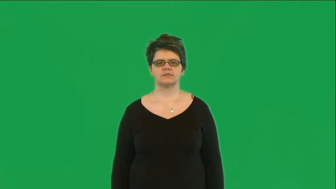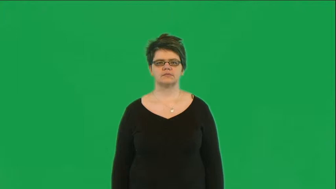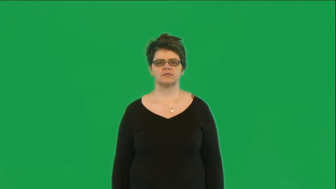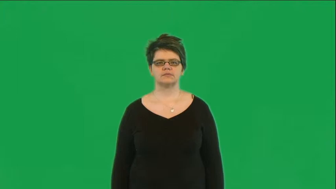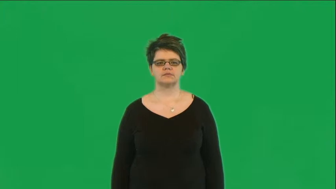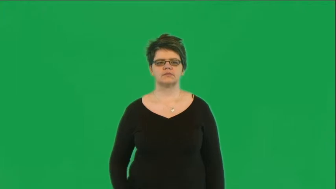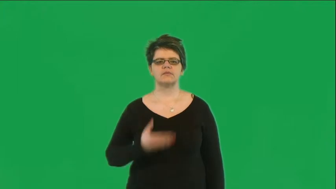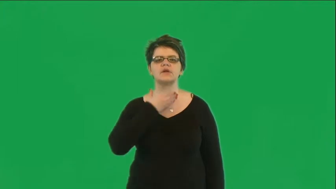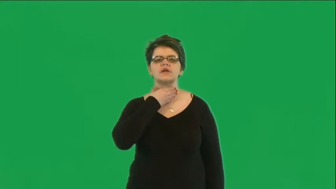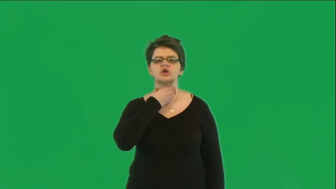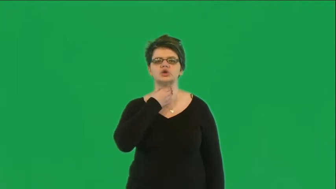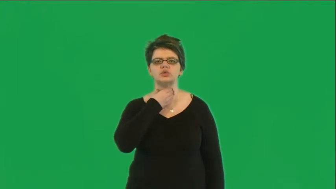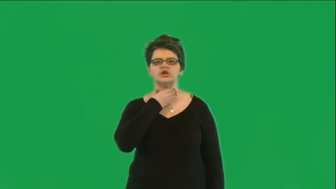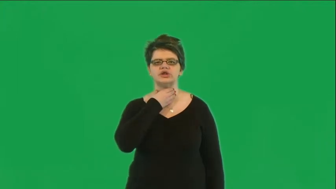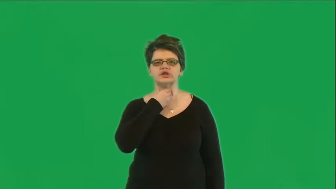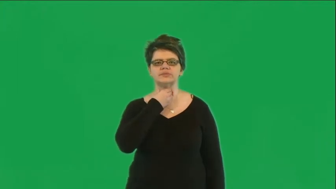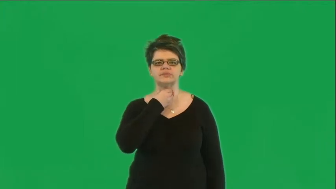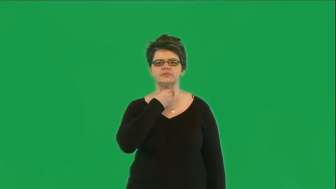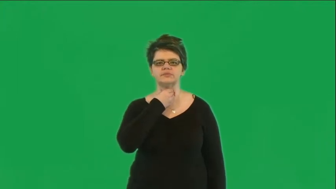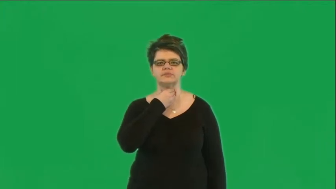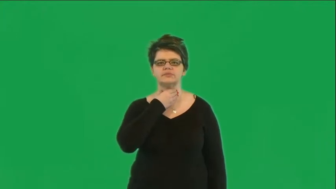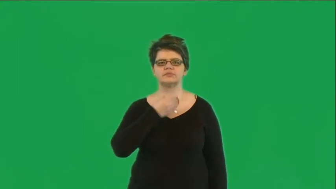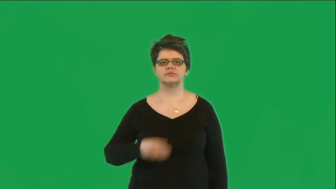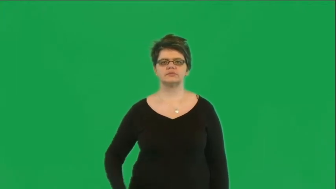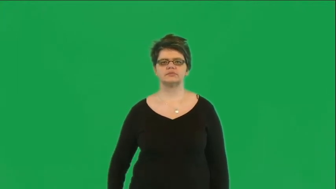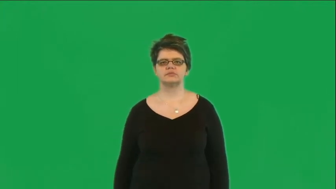dusić